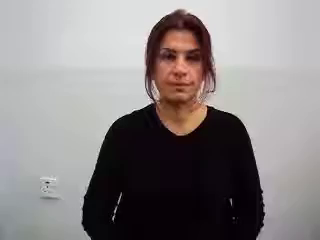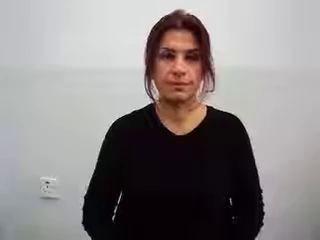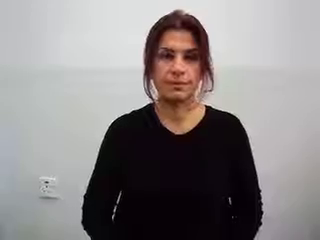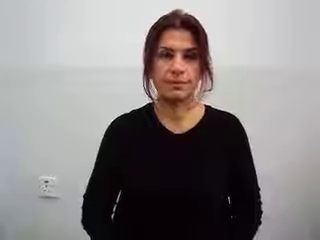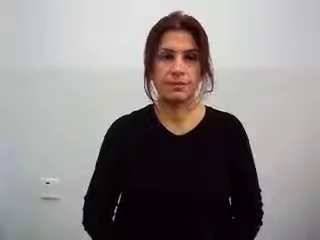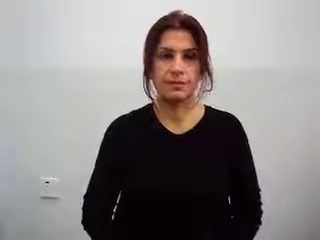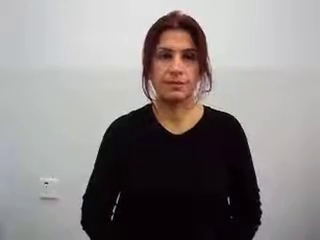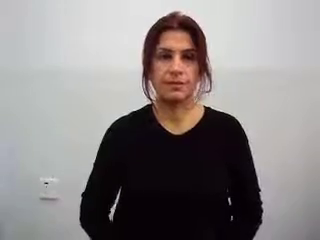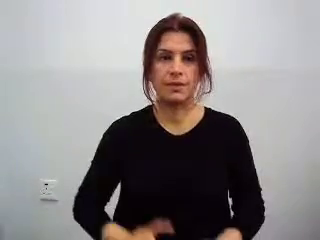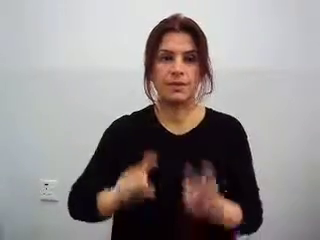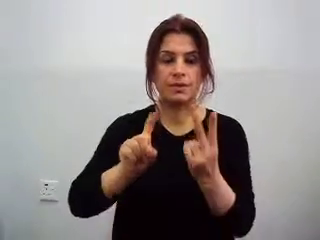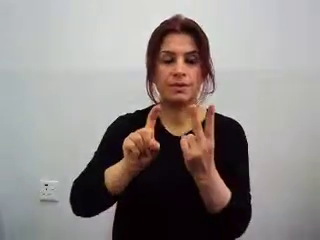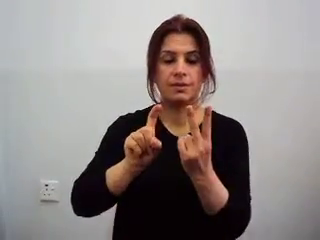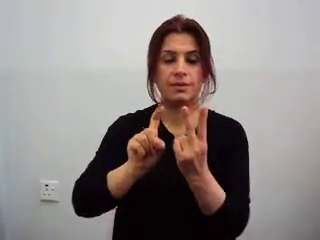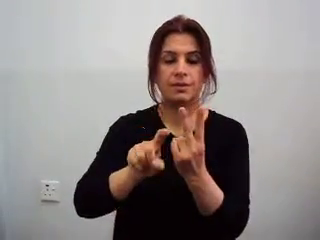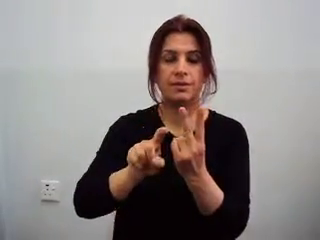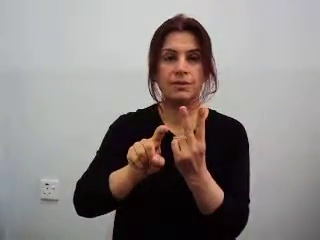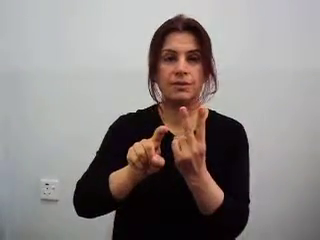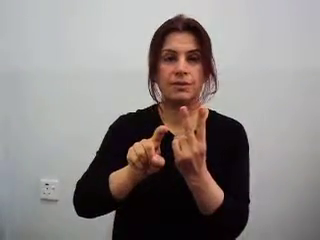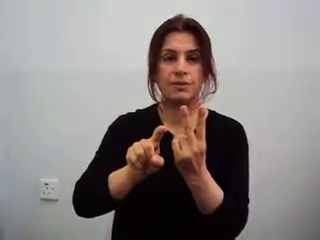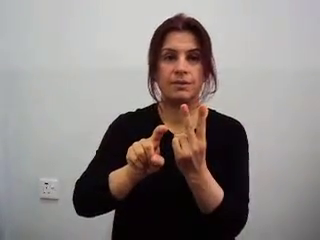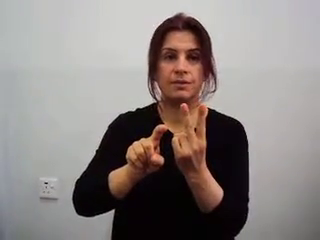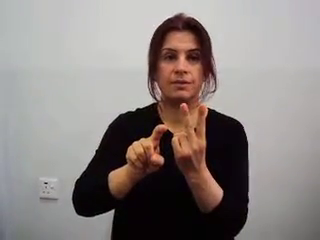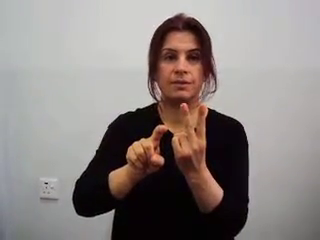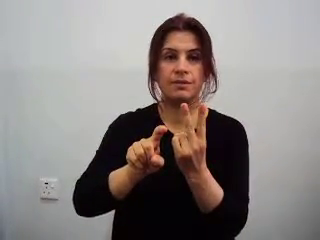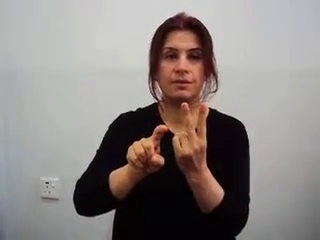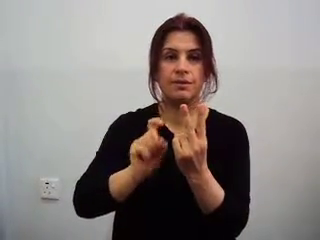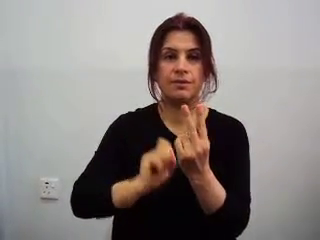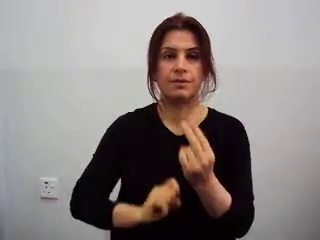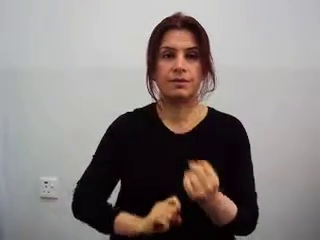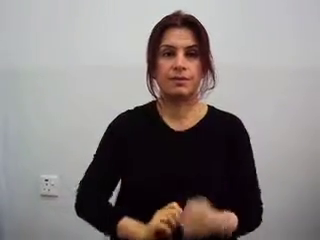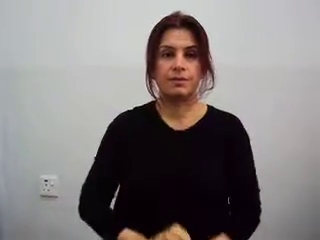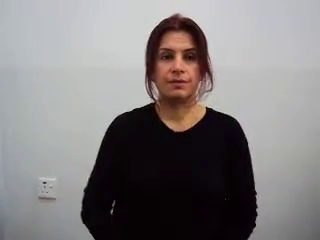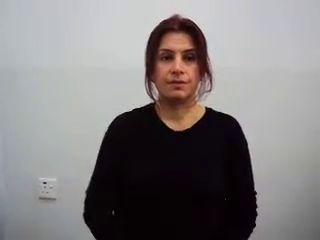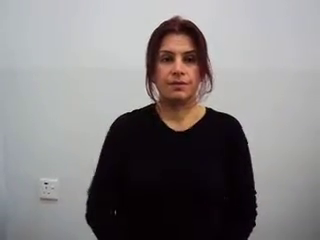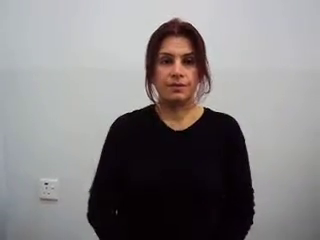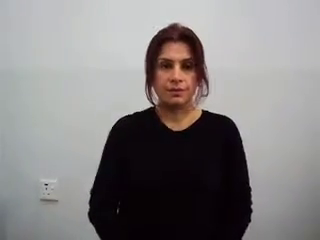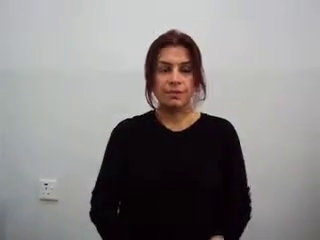70